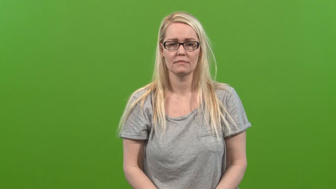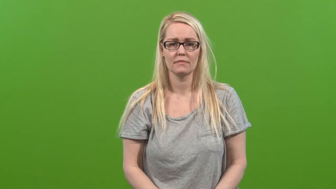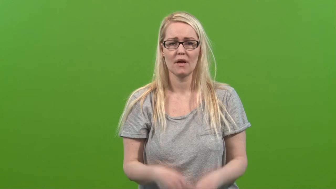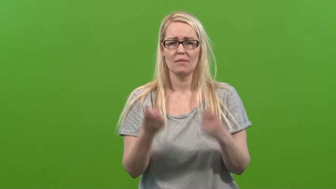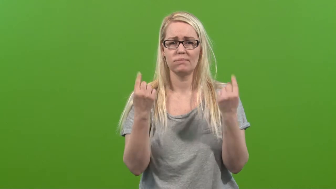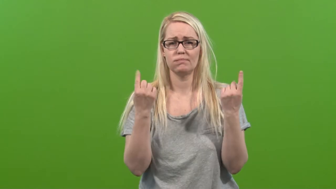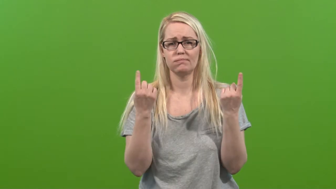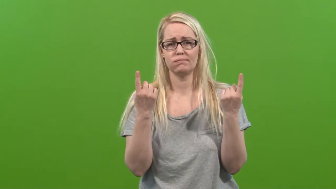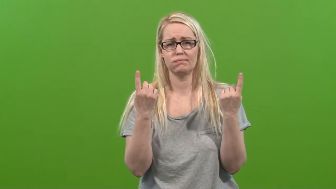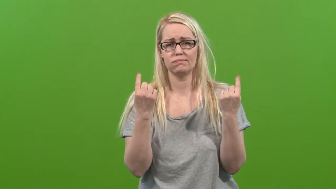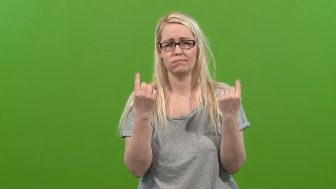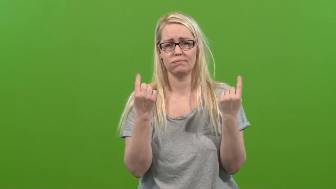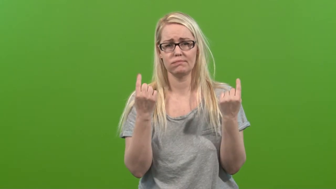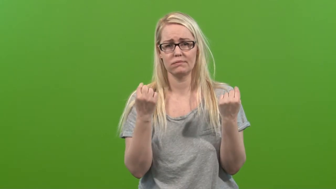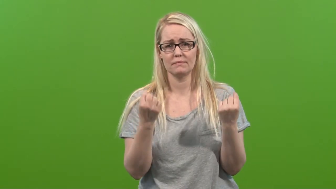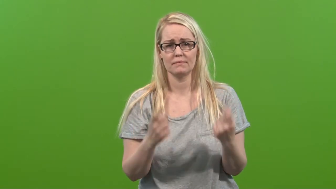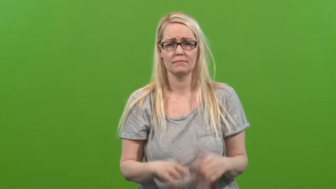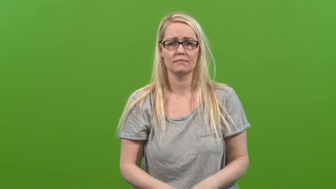Landslag þýtur hjá